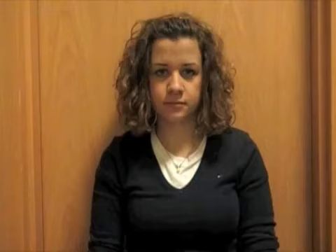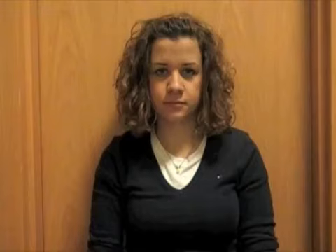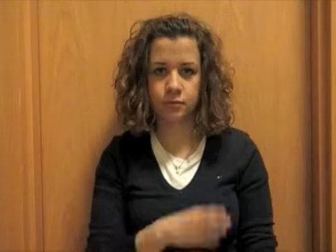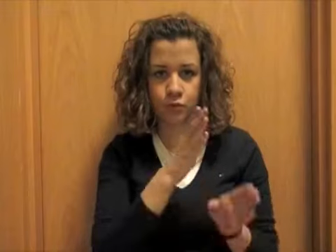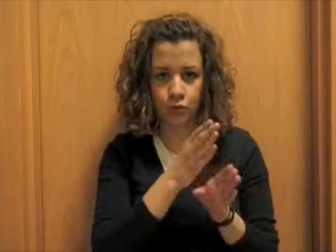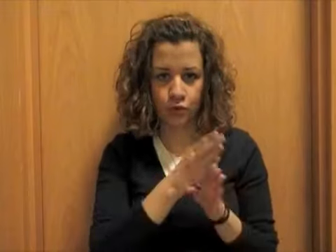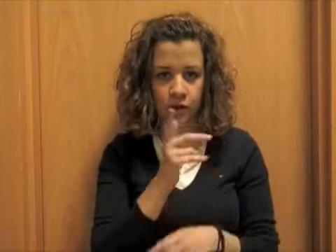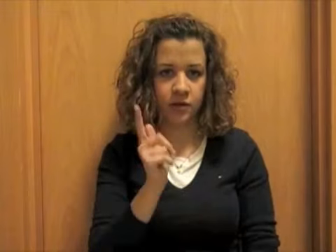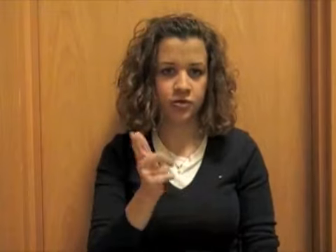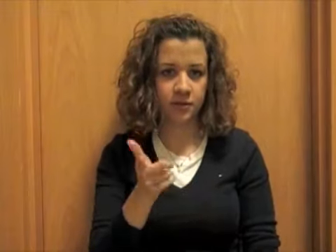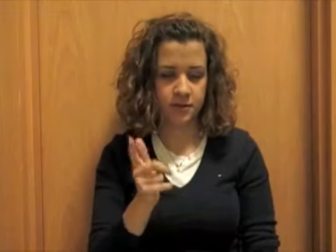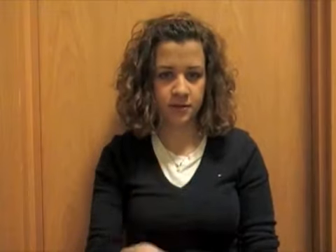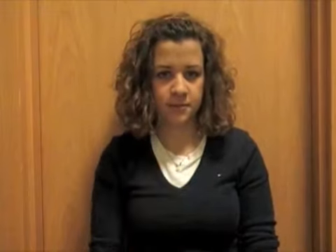Muro Leccese